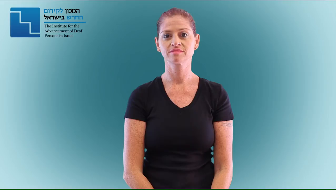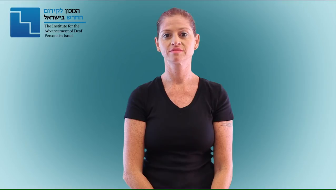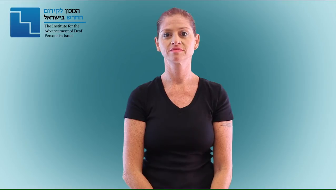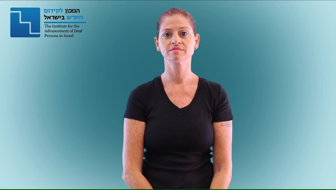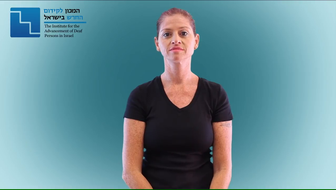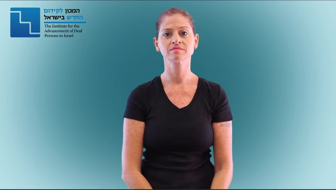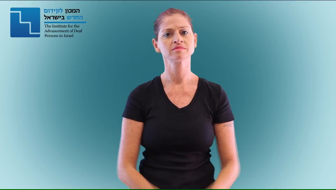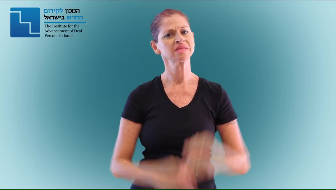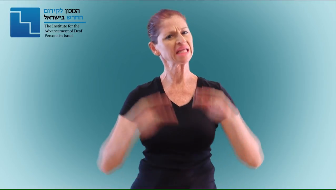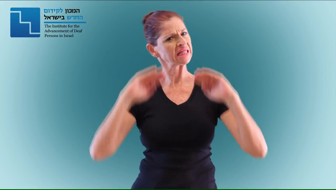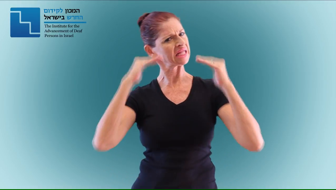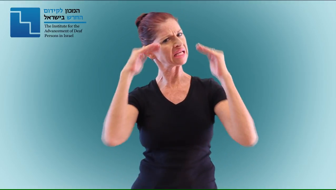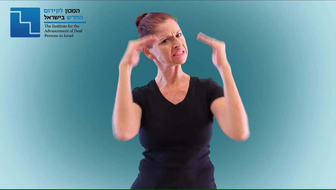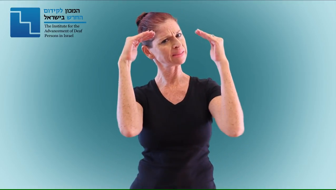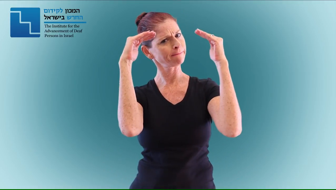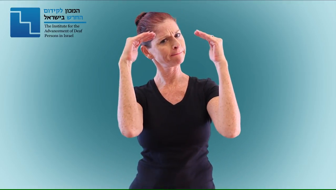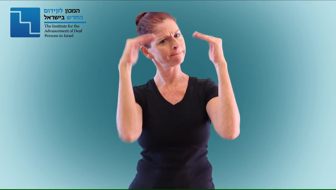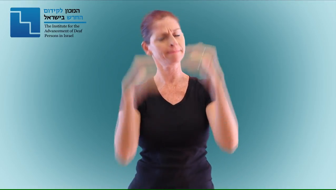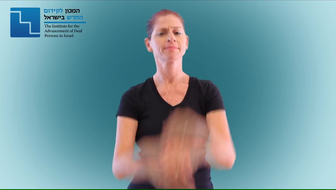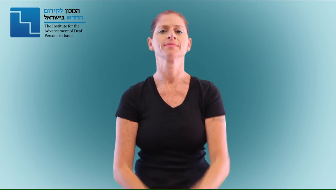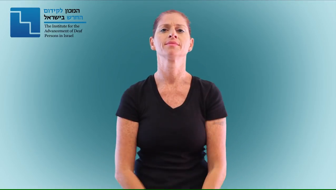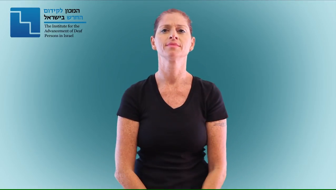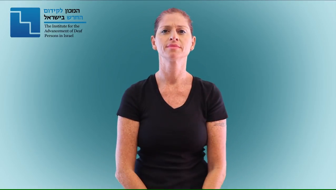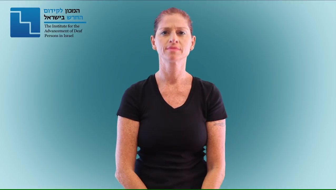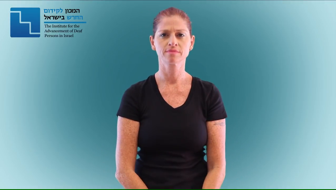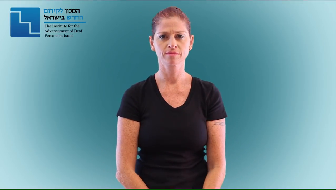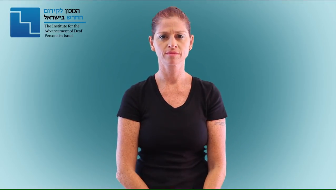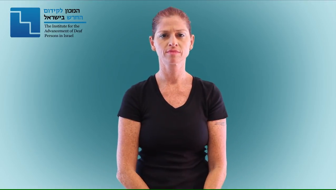תריס